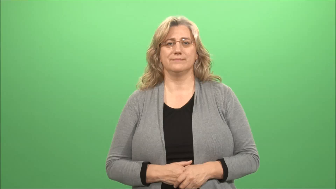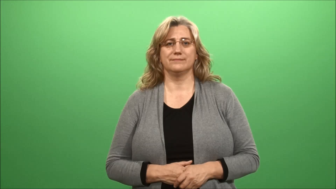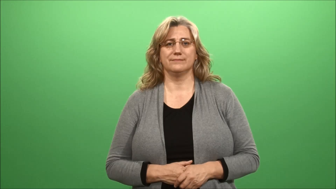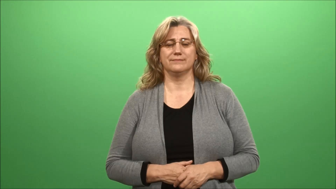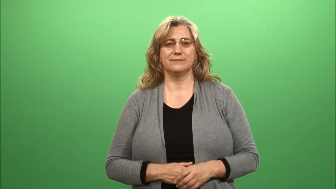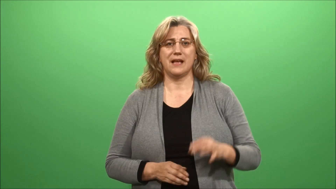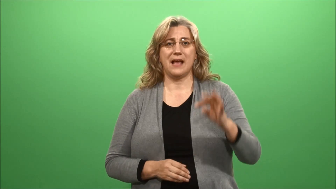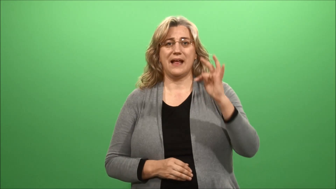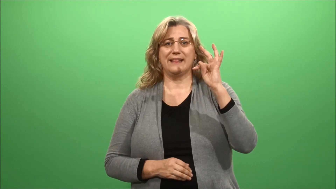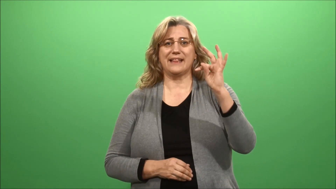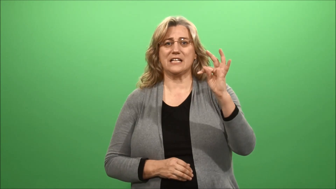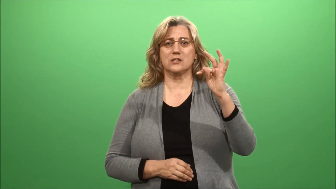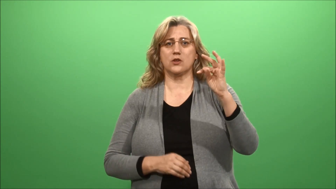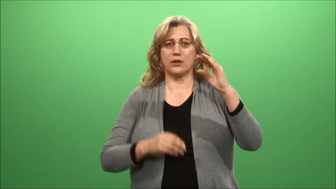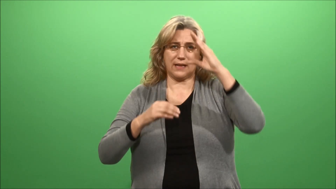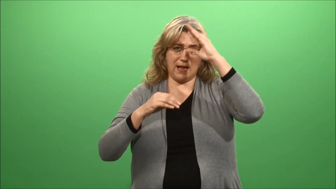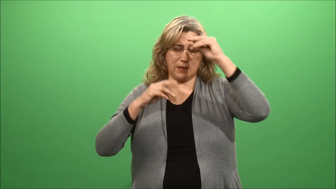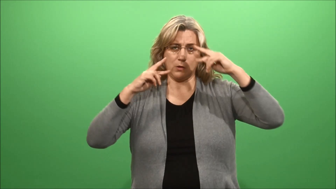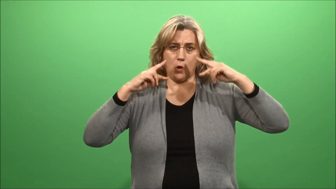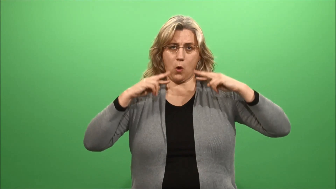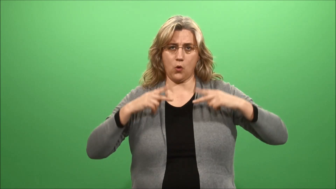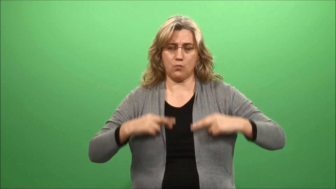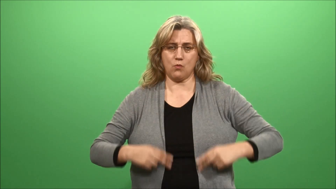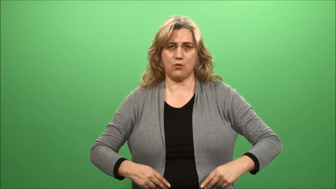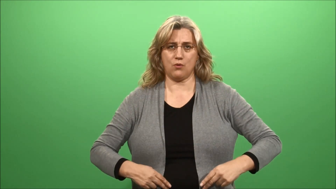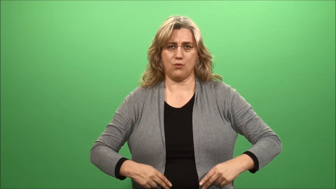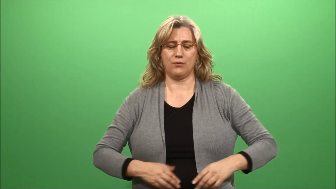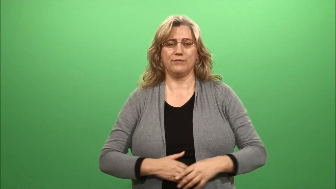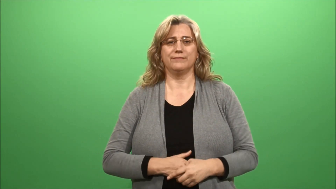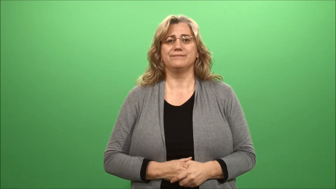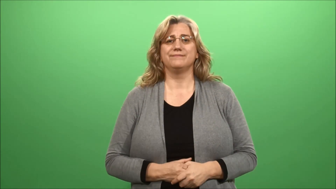Karlhormón